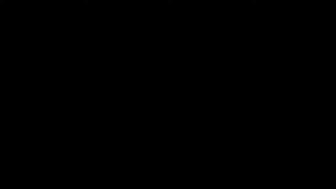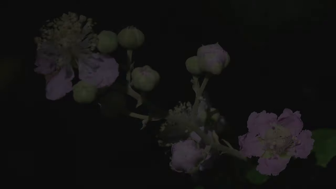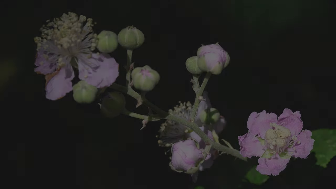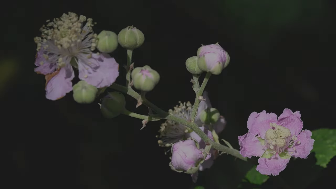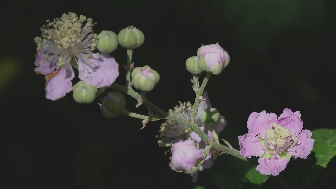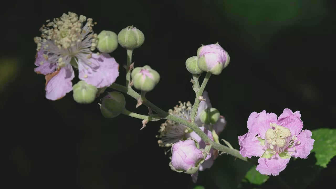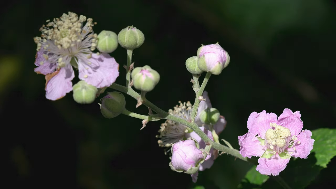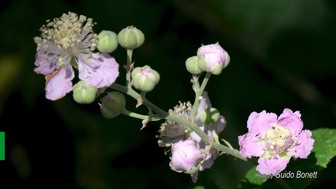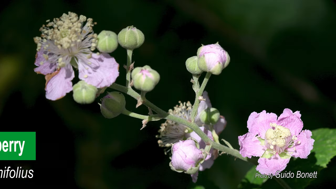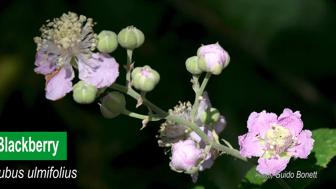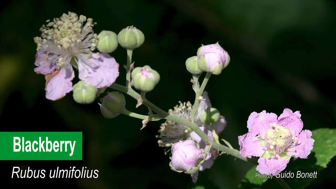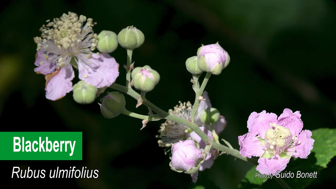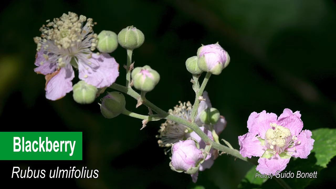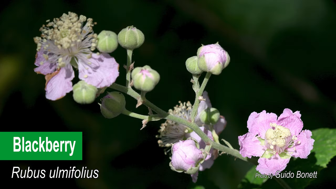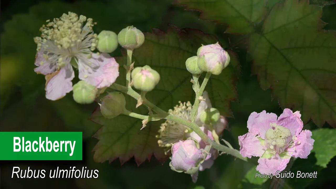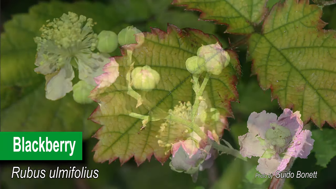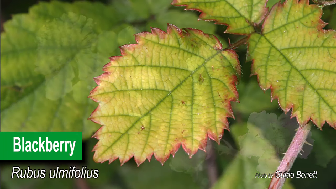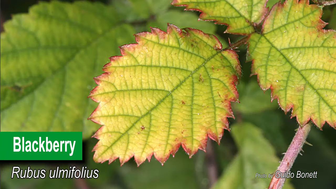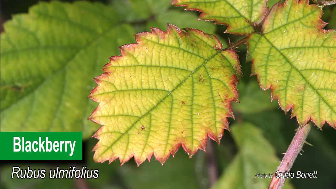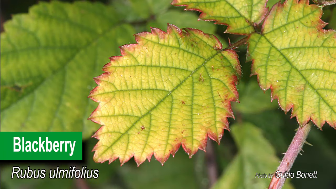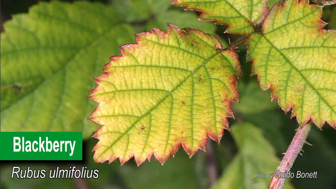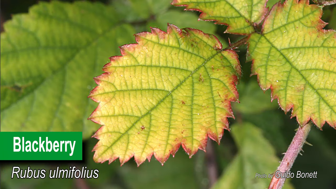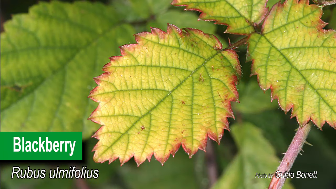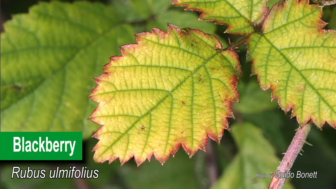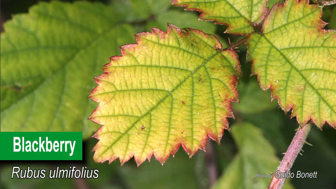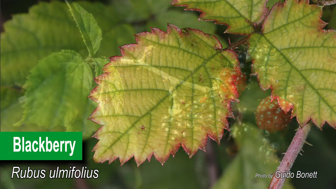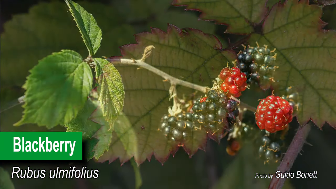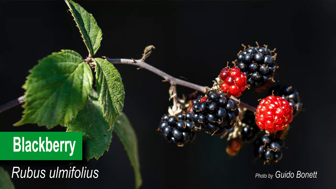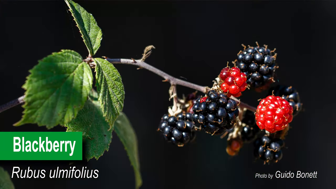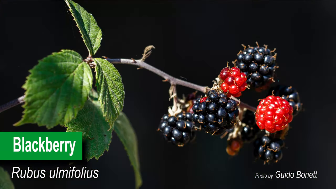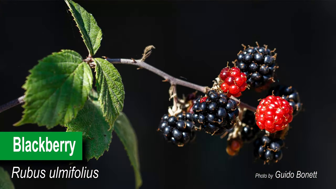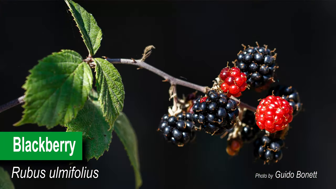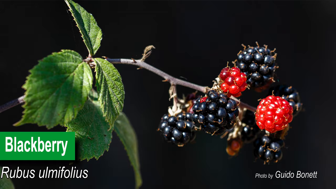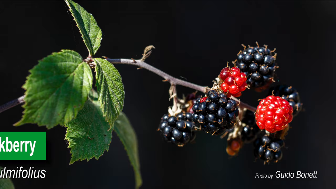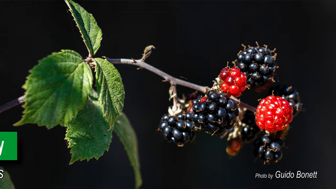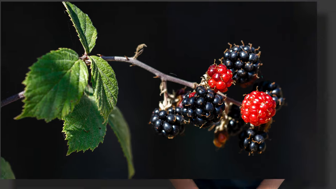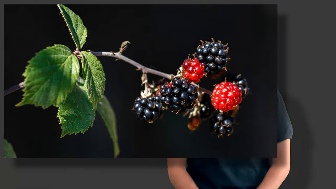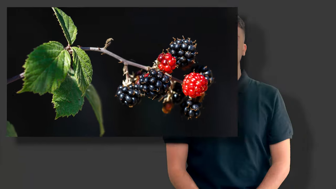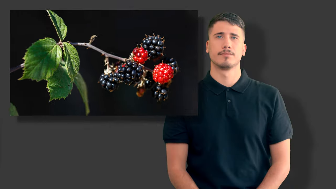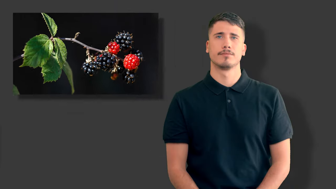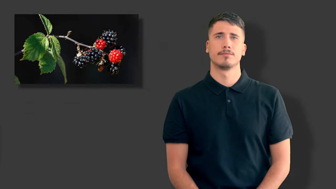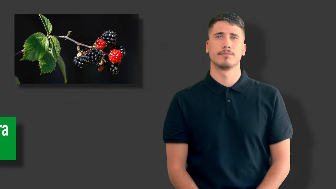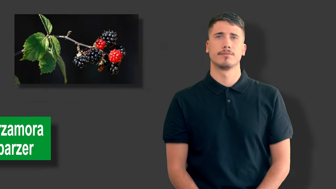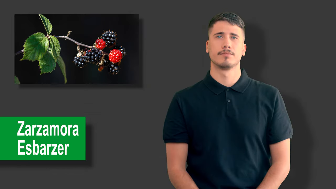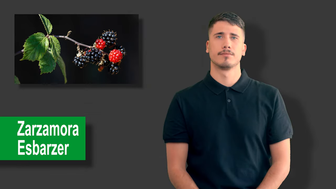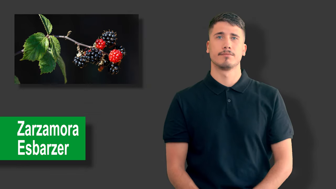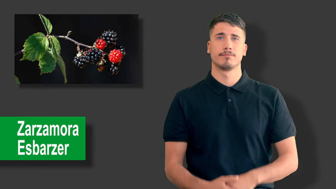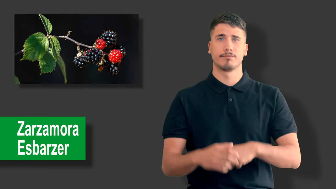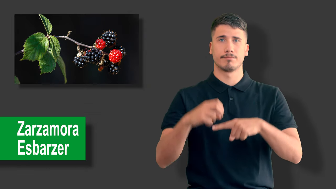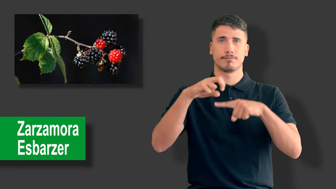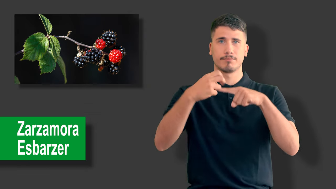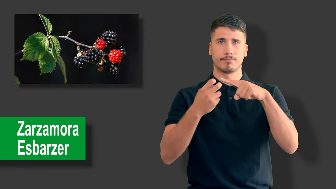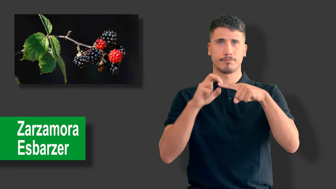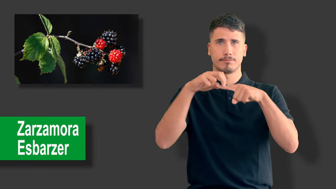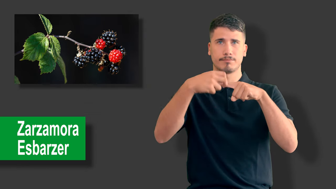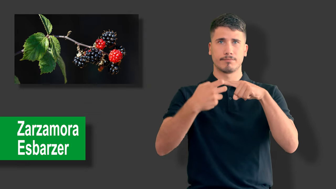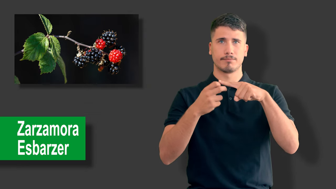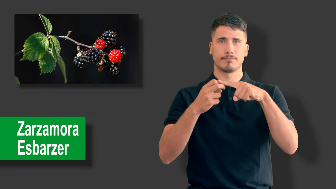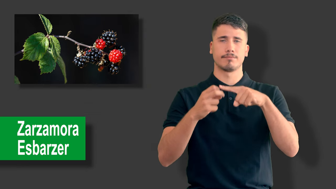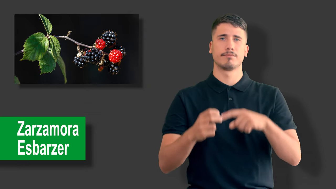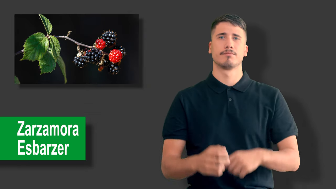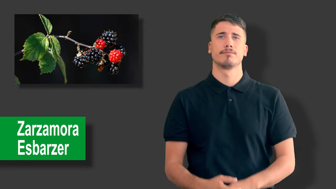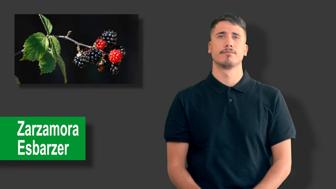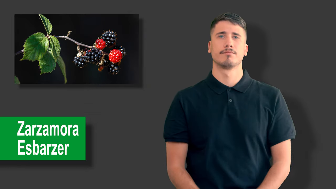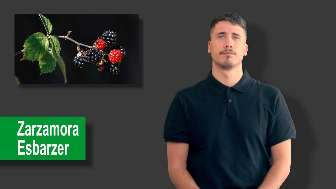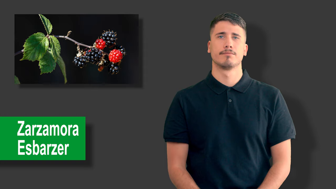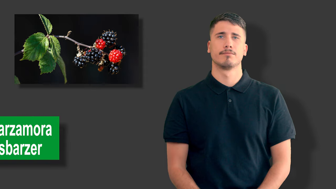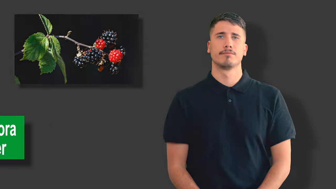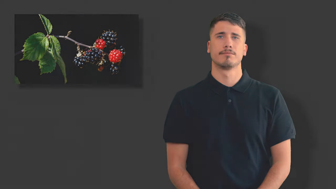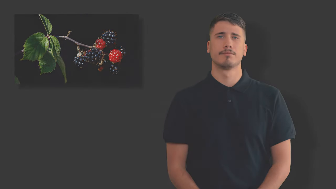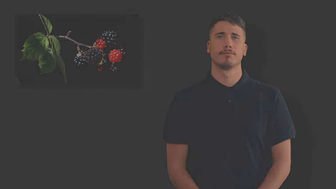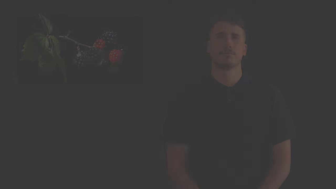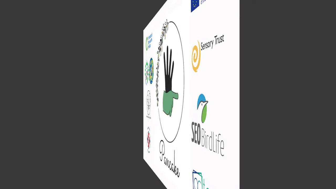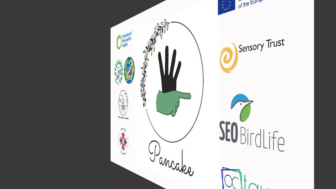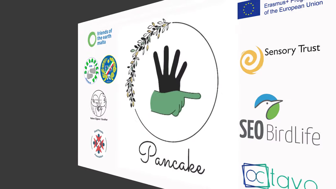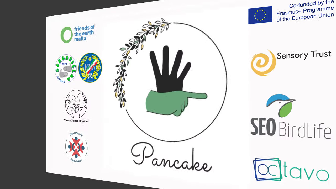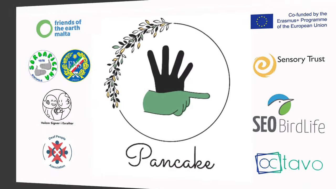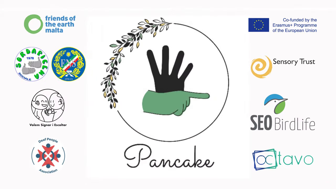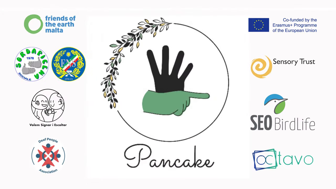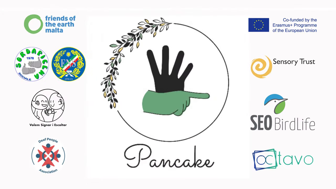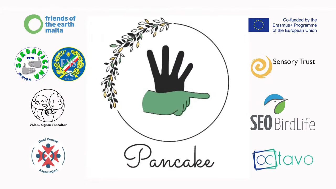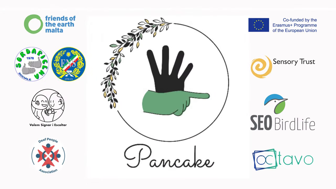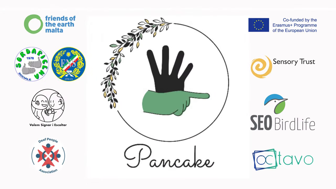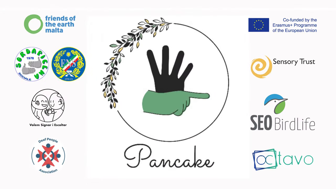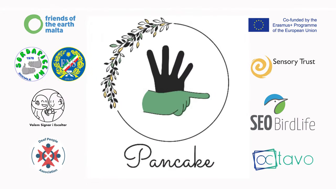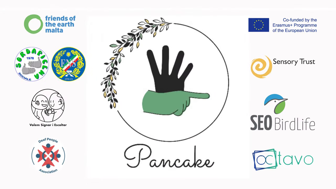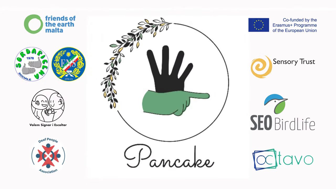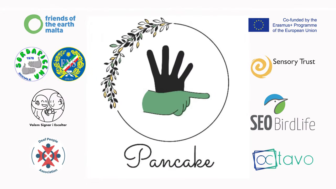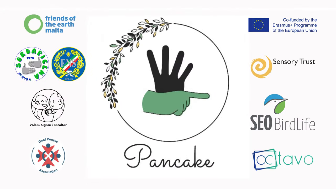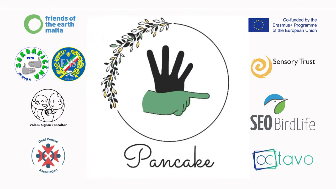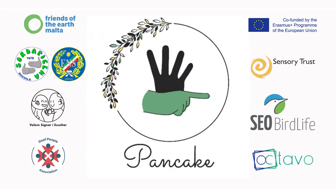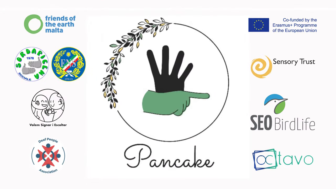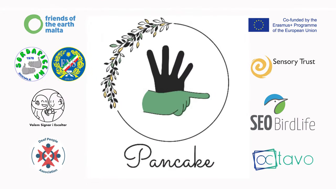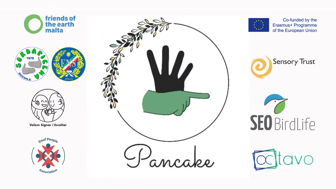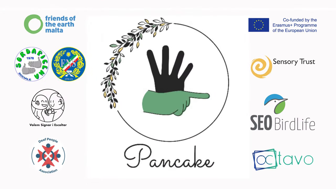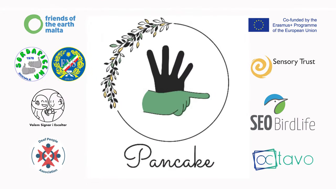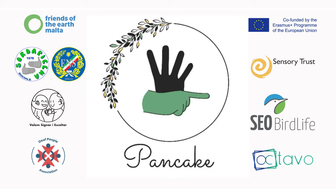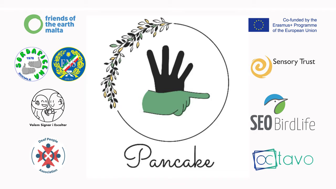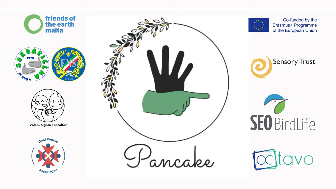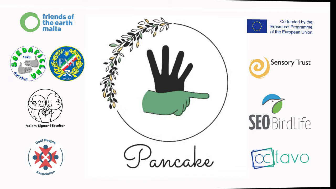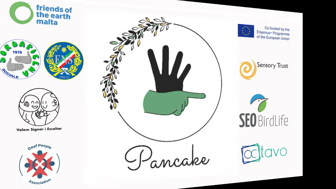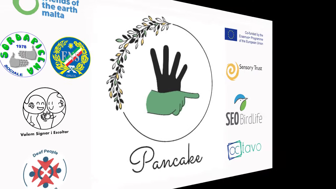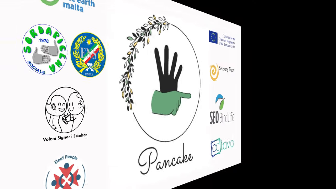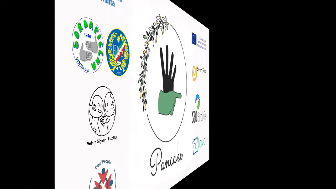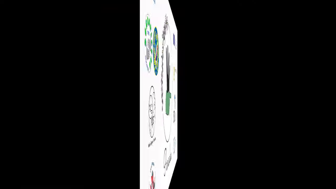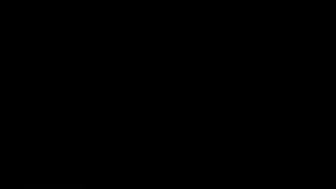Zarzamora